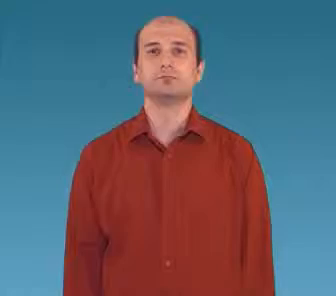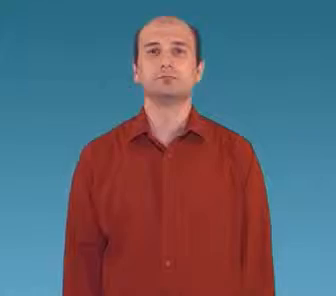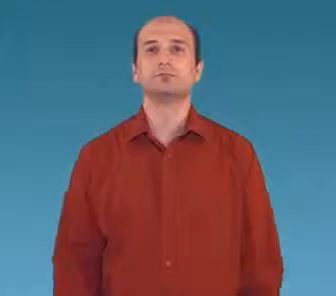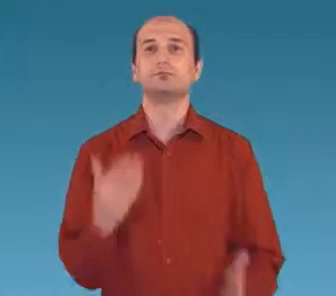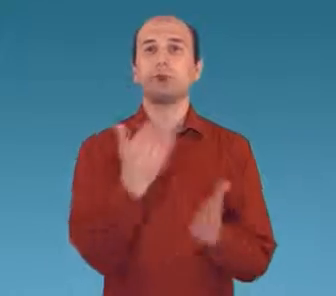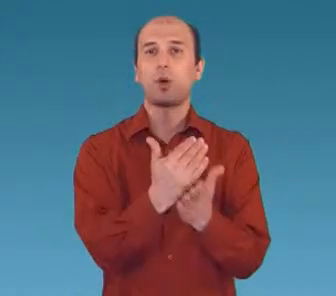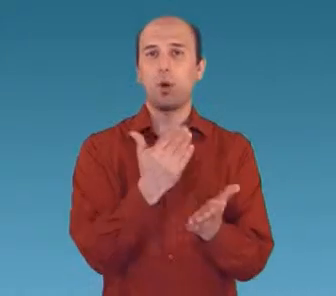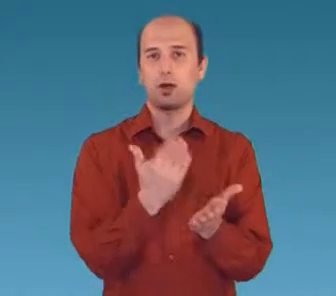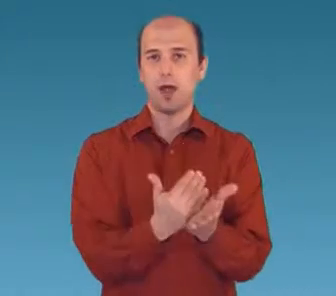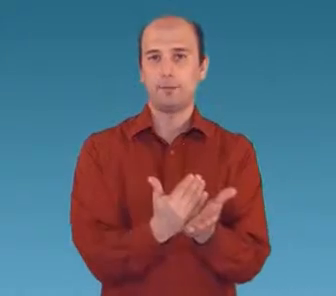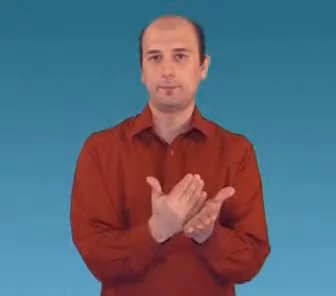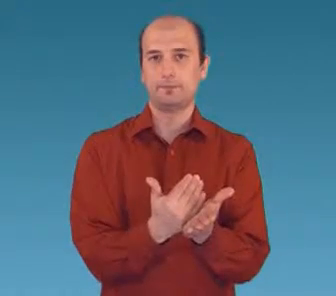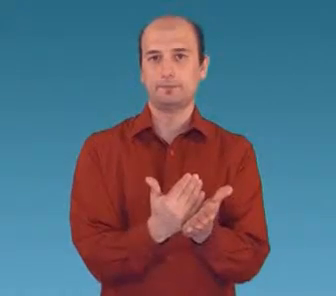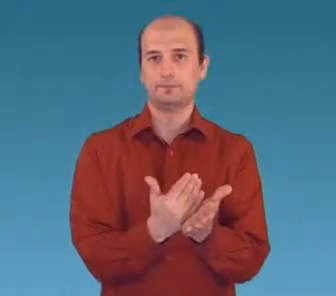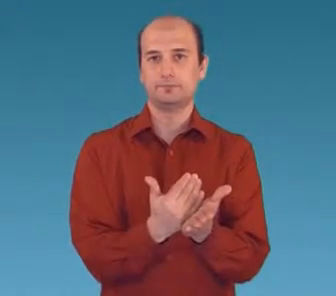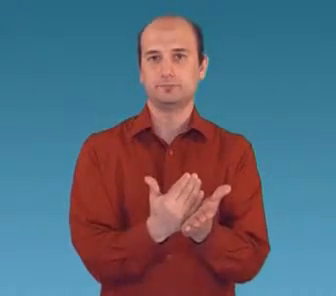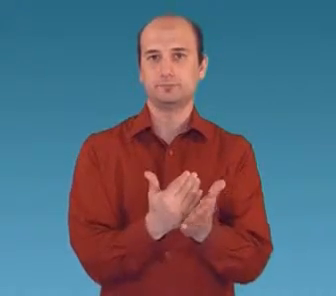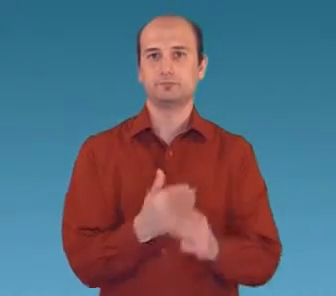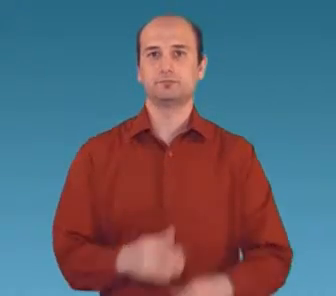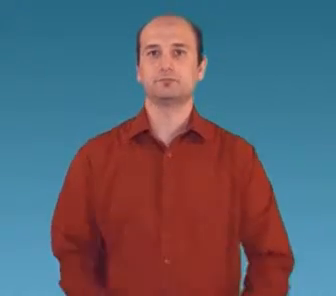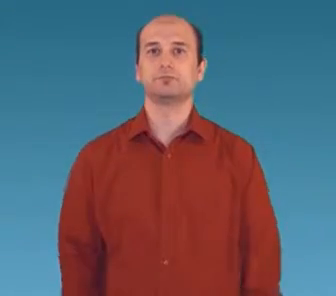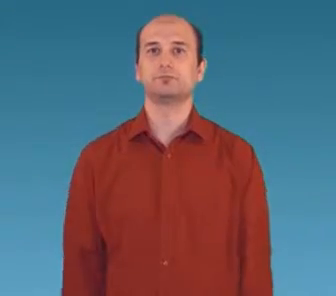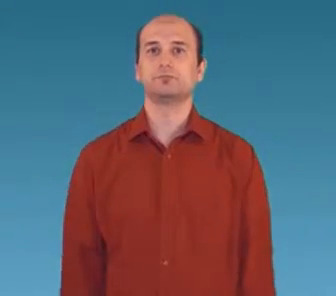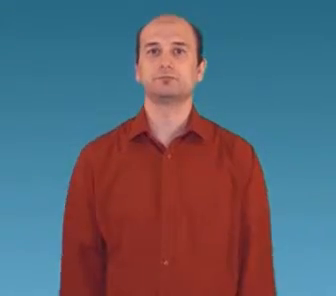Program